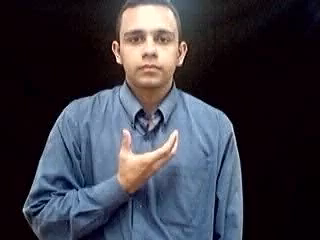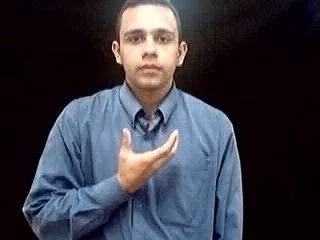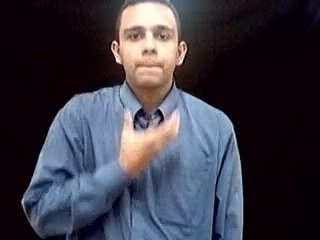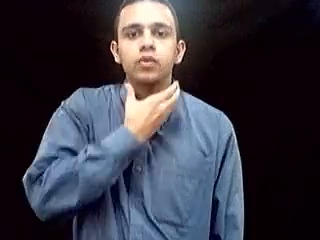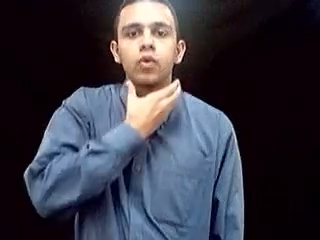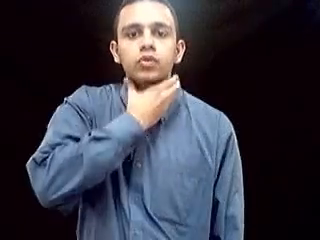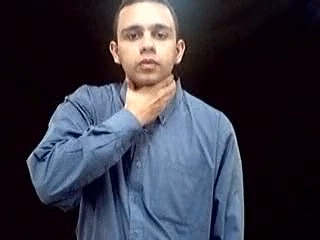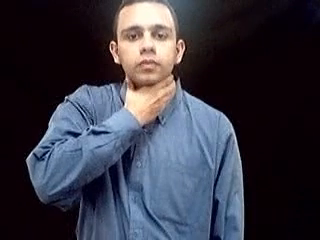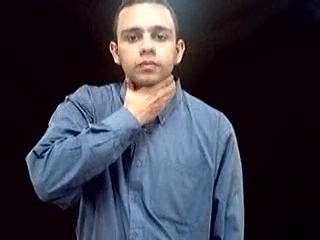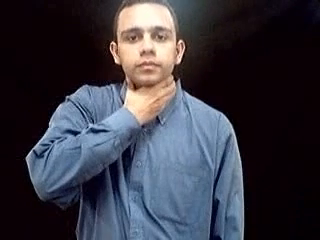pescoco